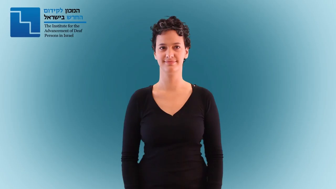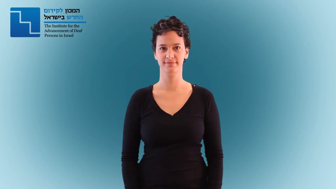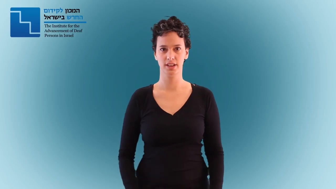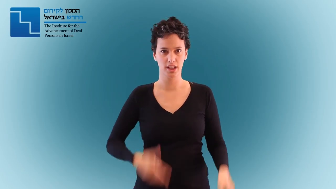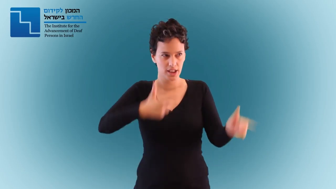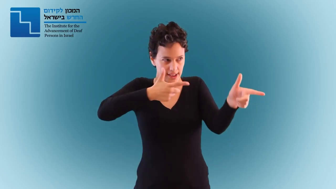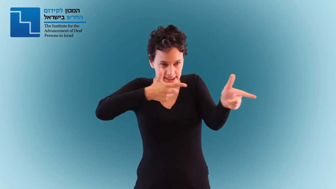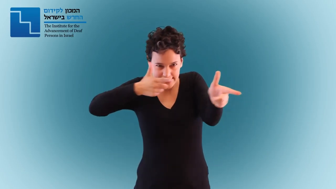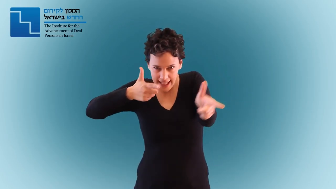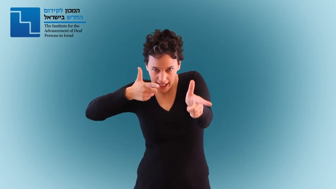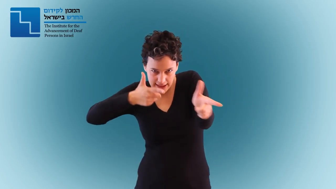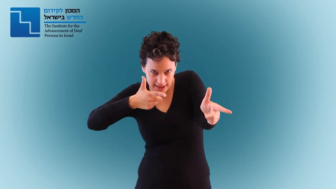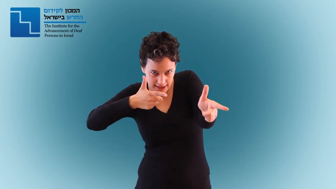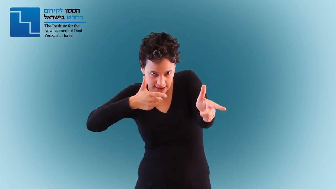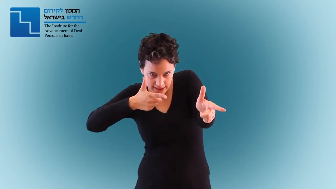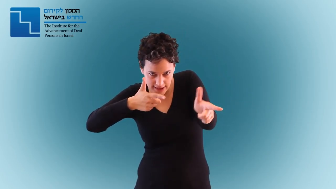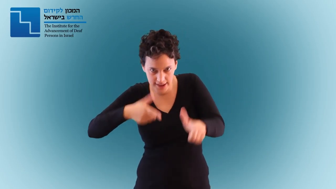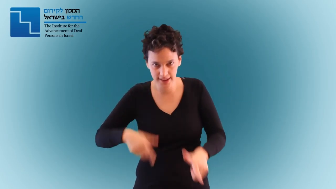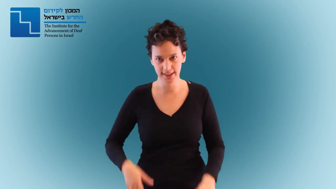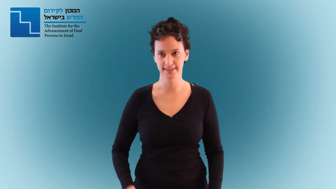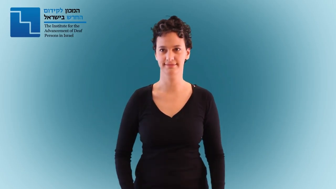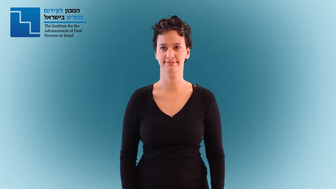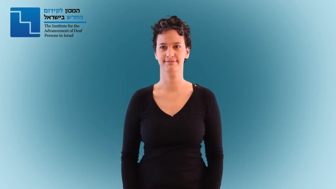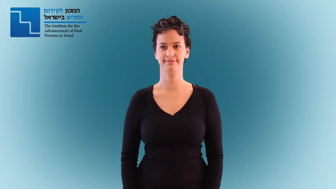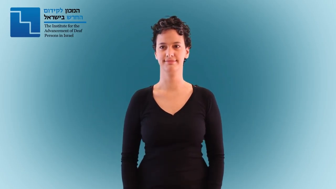צייד